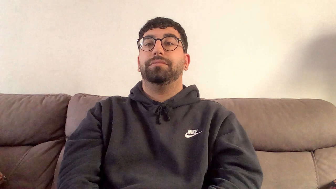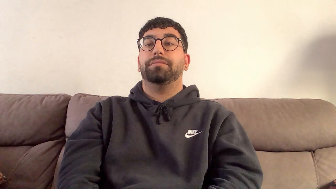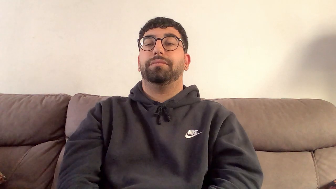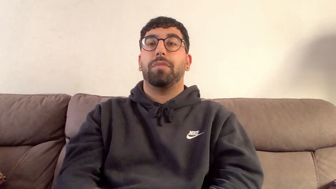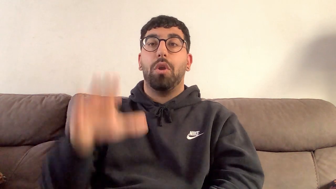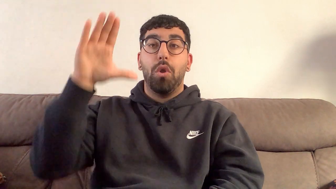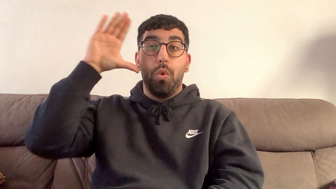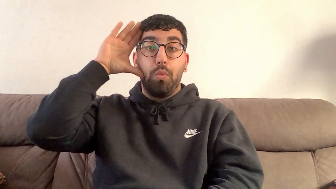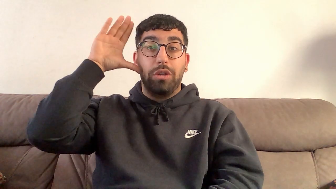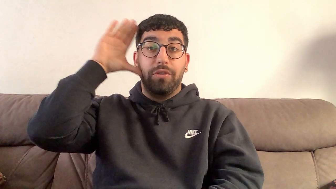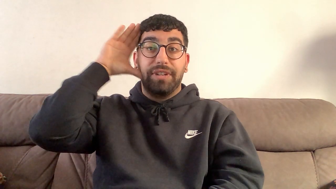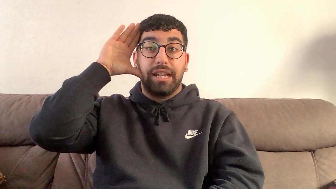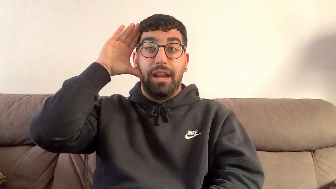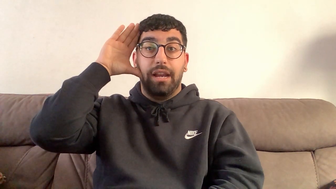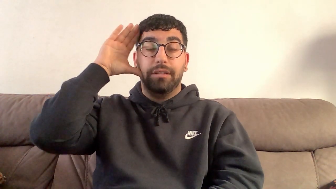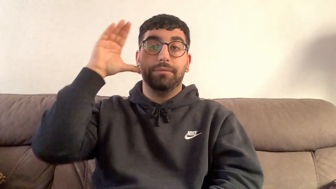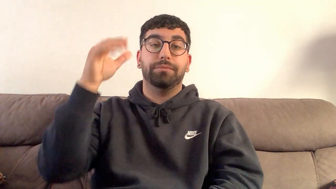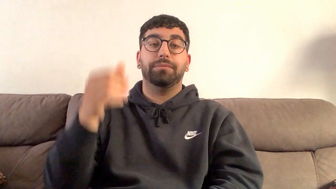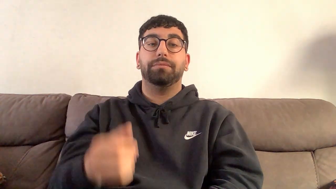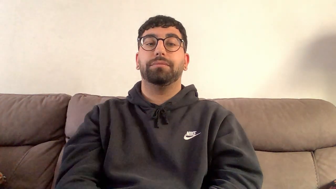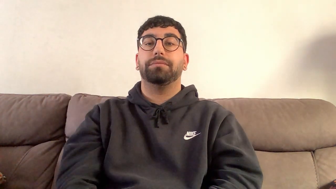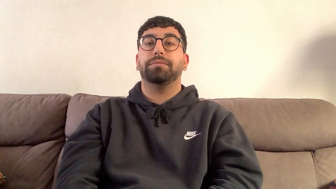Huetor Vega